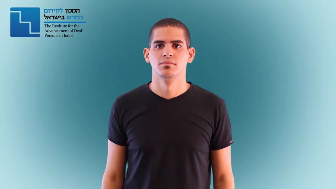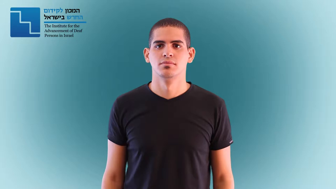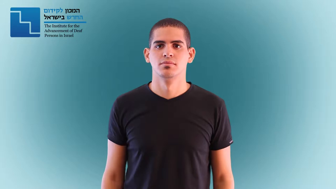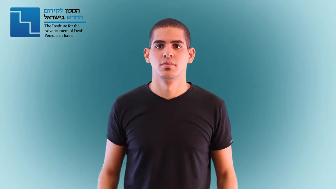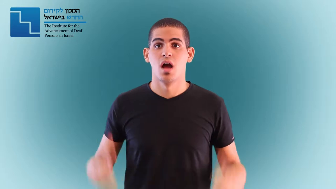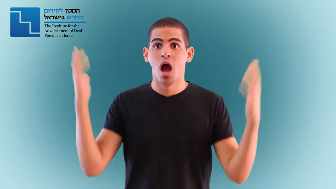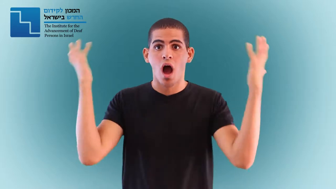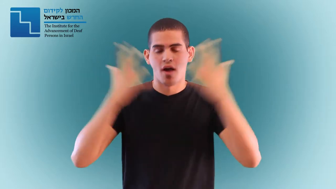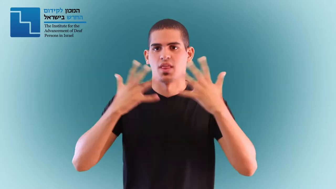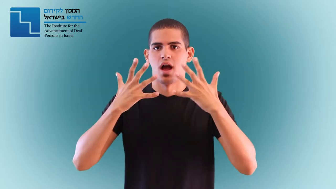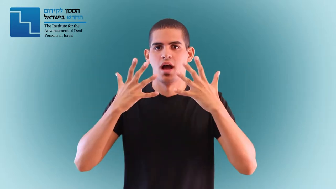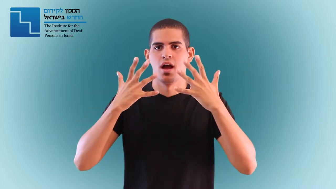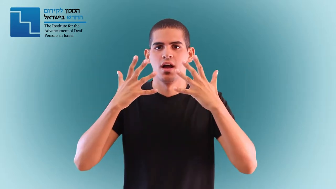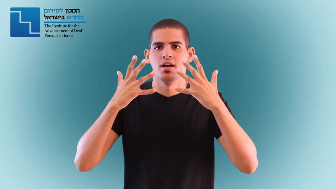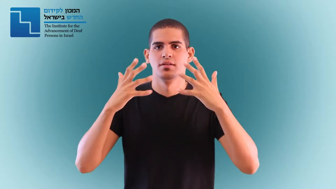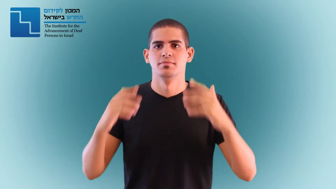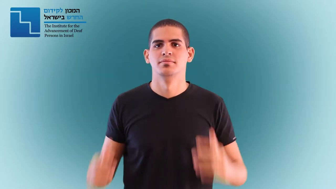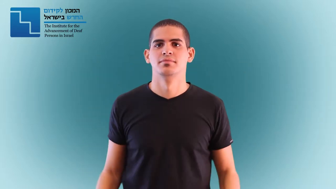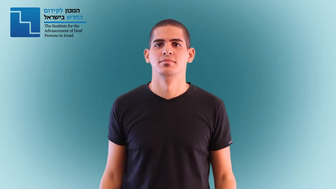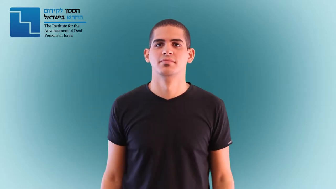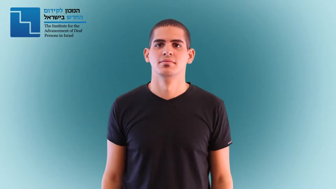הפתעה